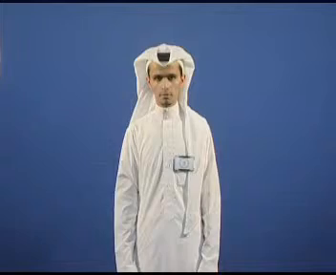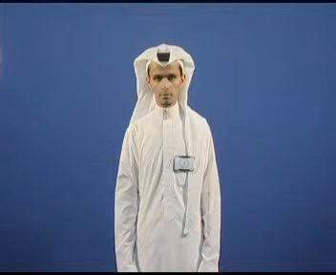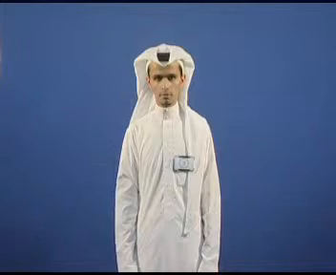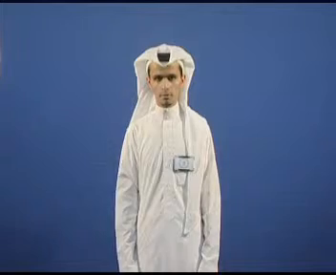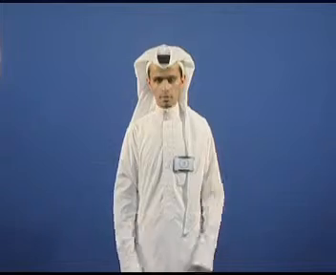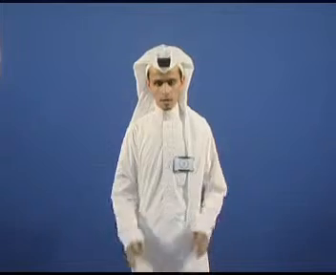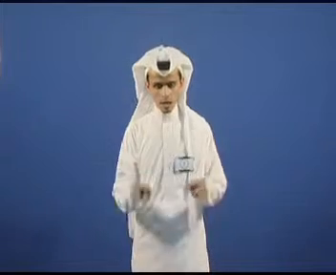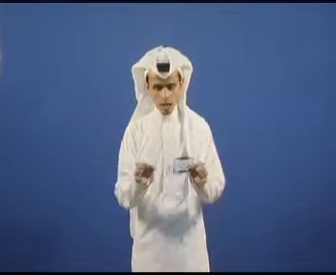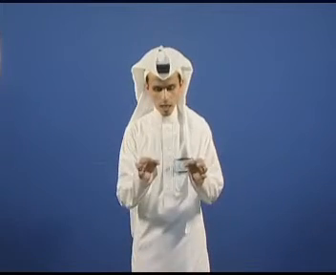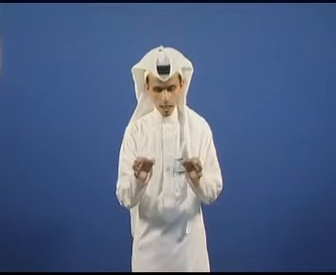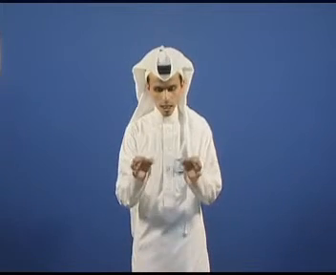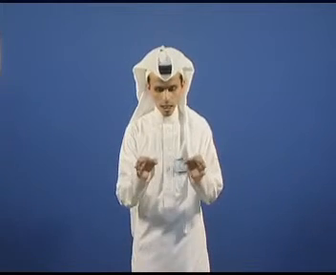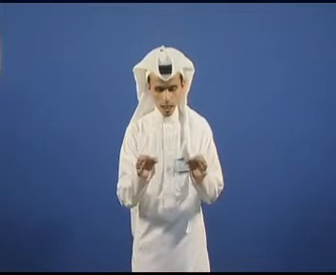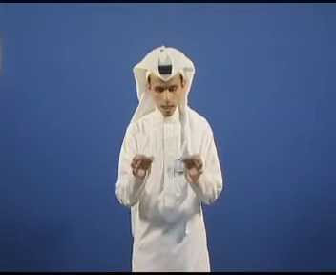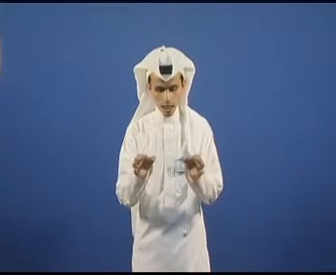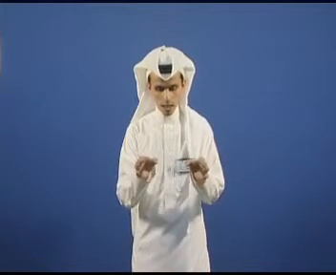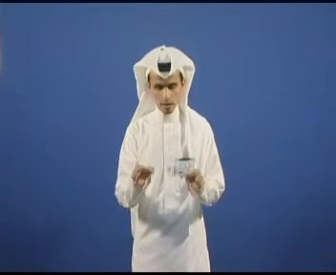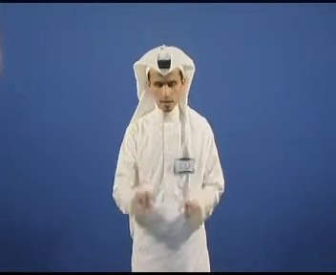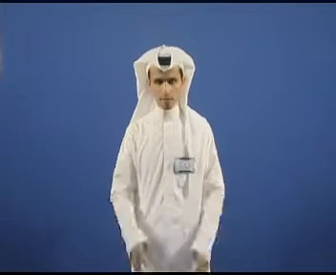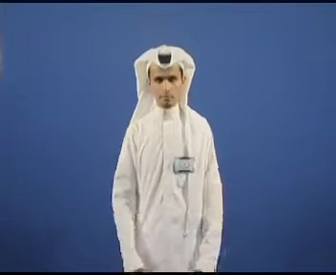التنسيق